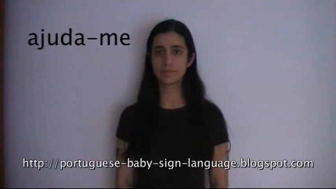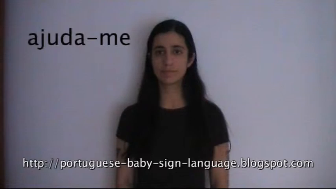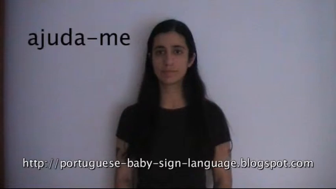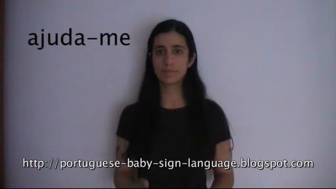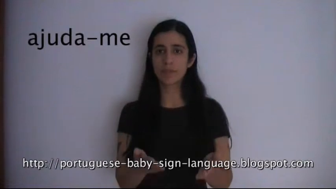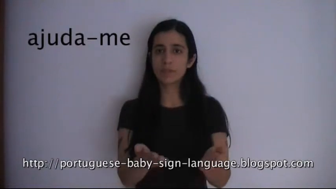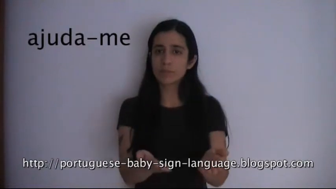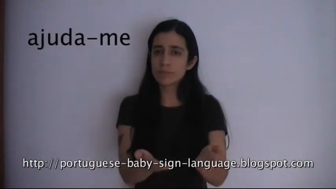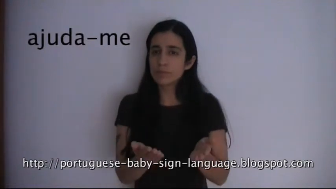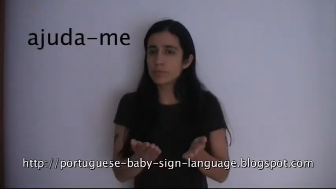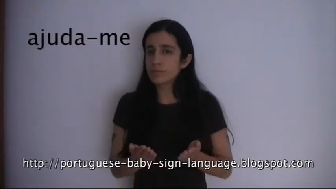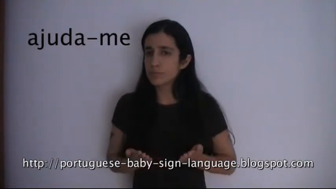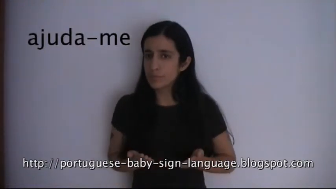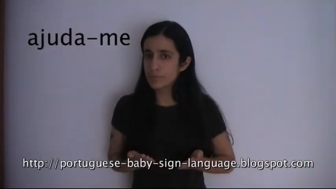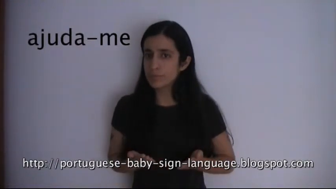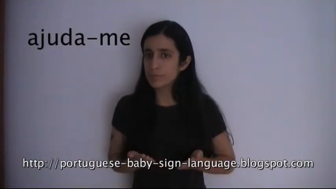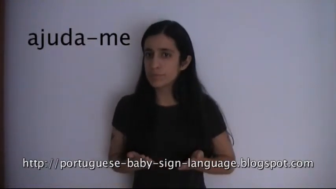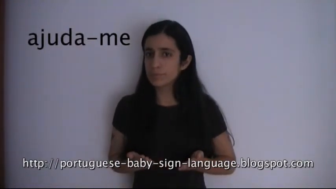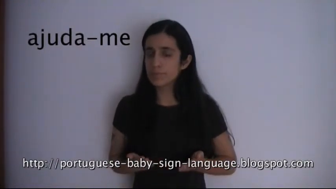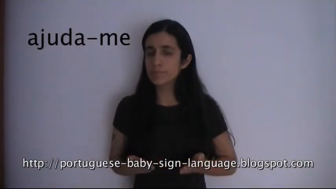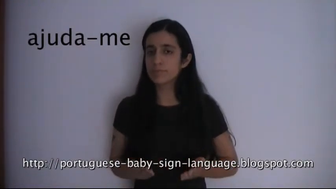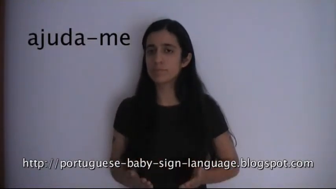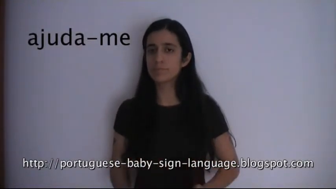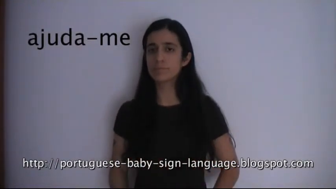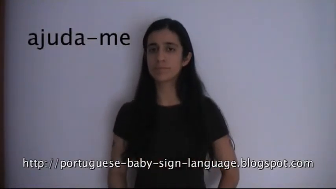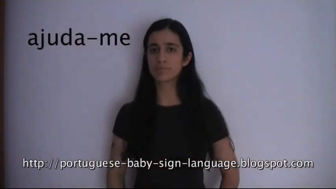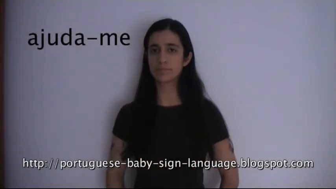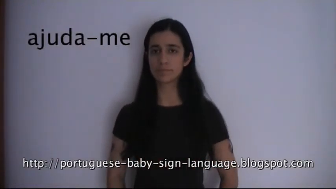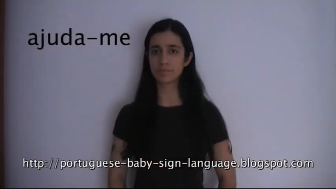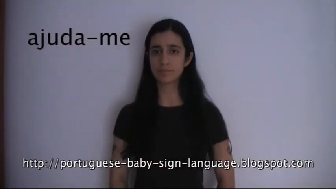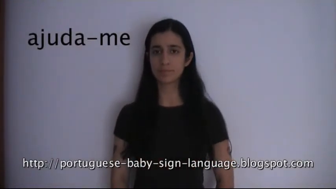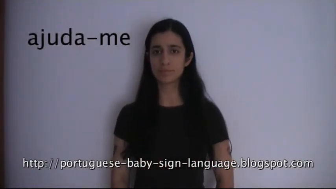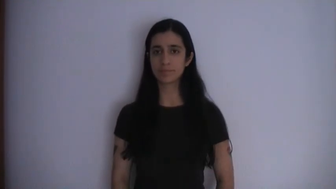ajuda-me